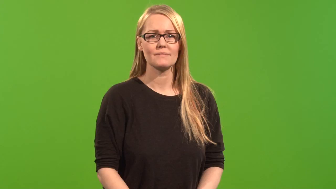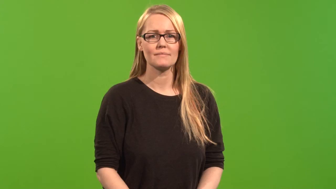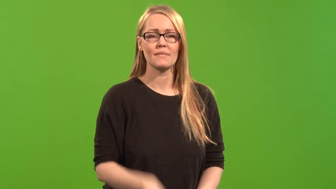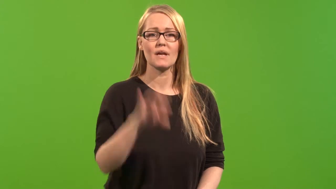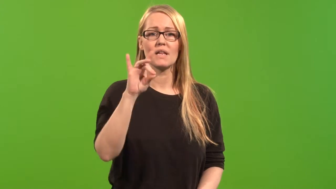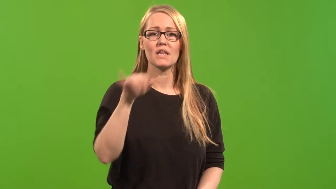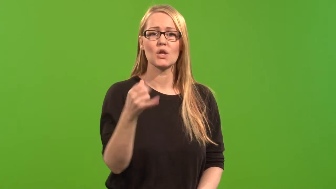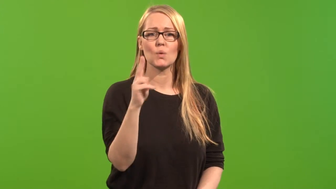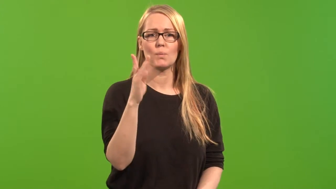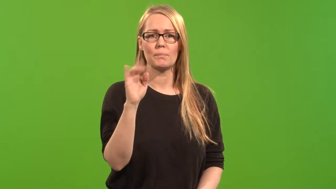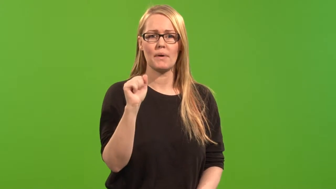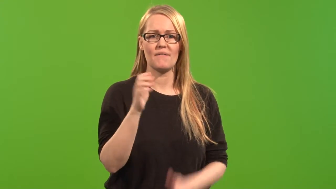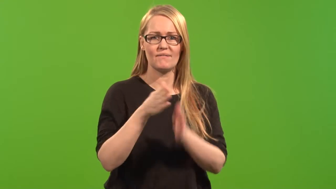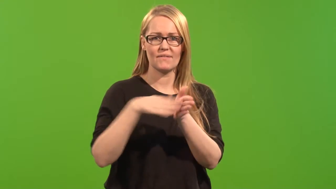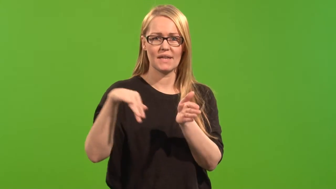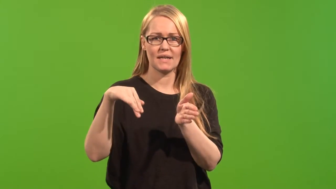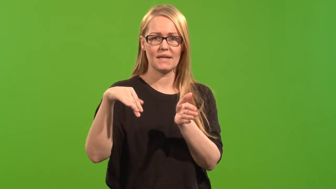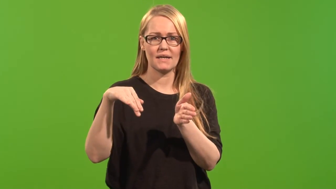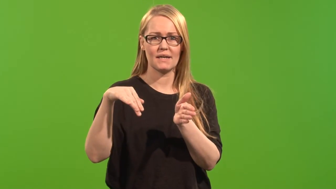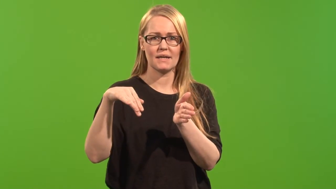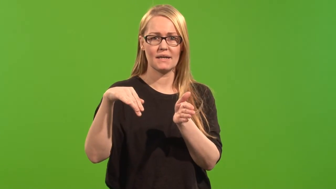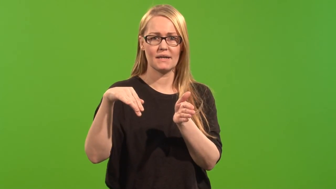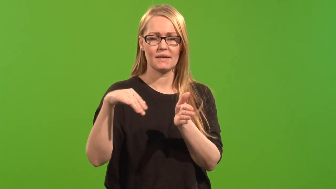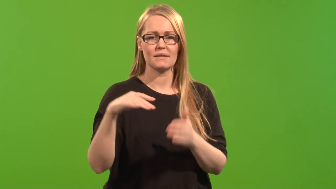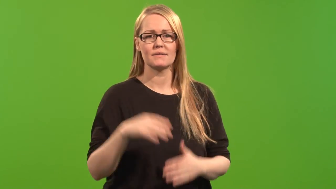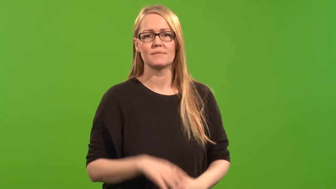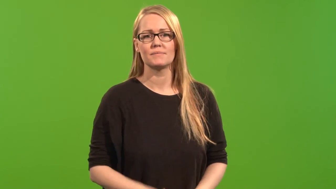Djúpavik